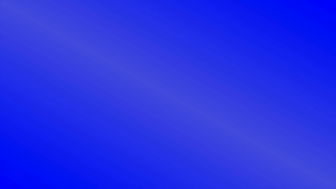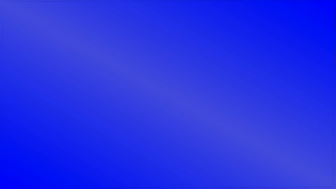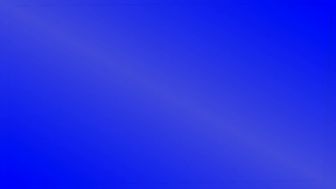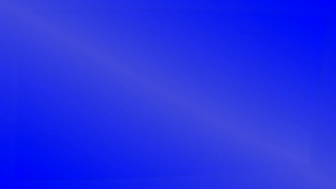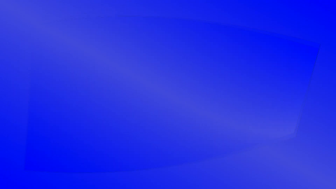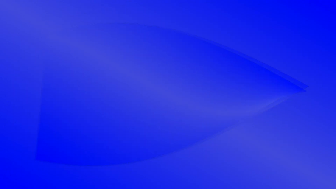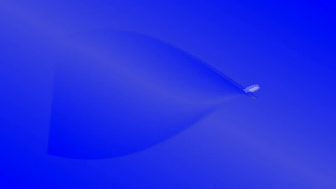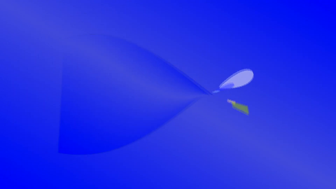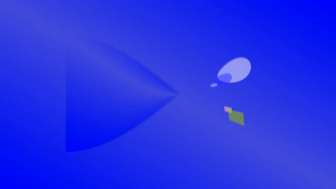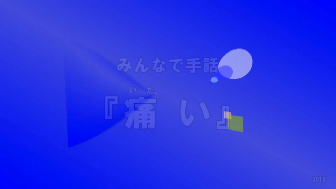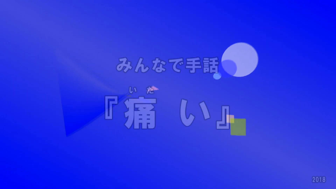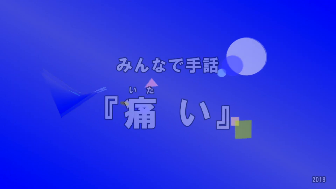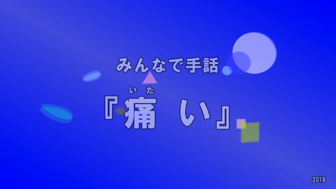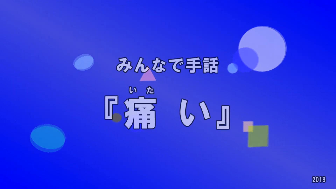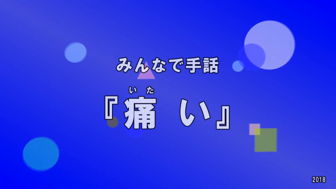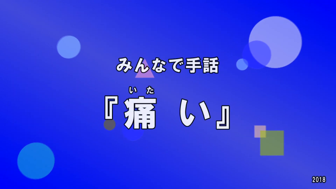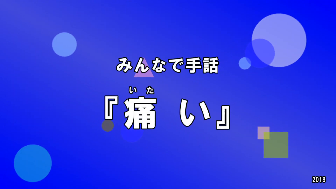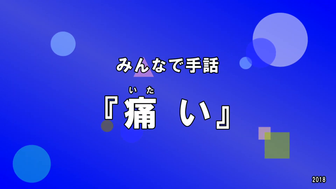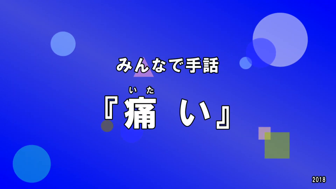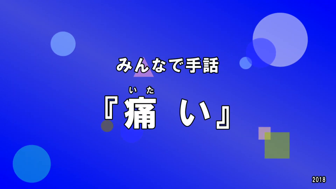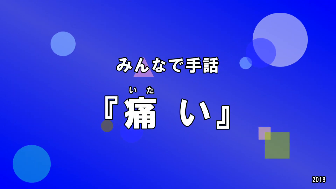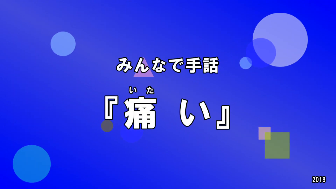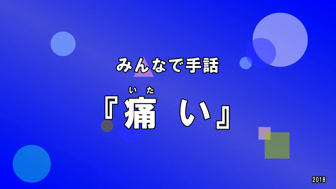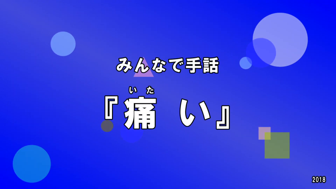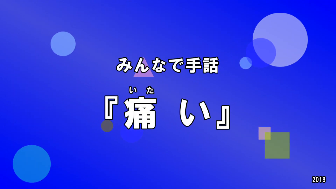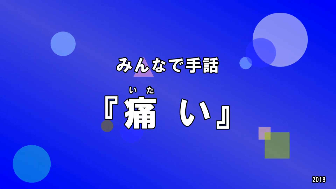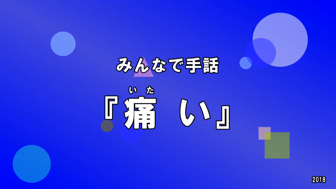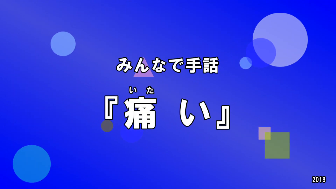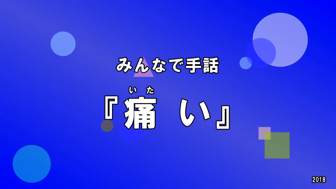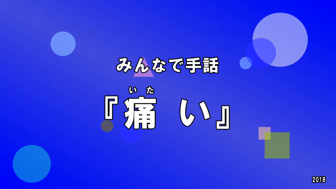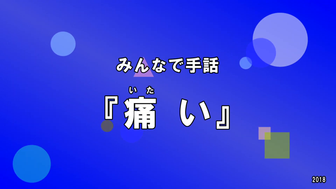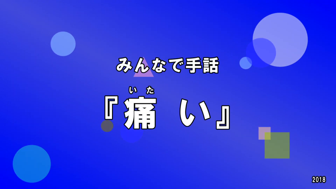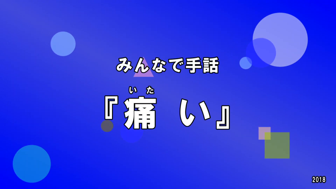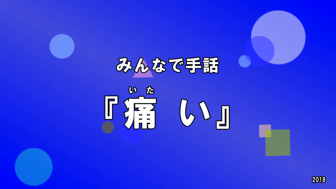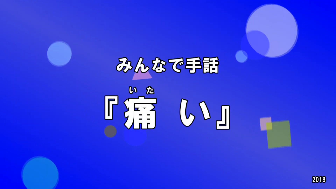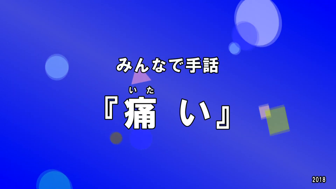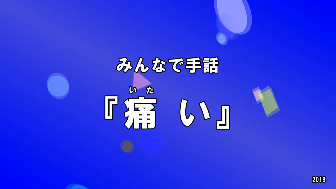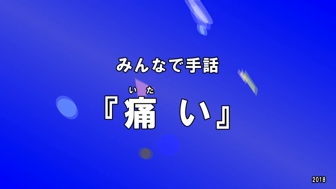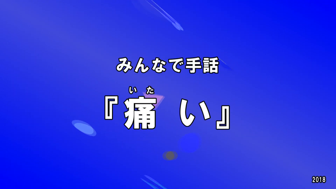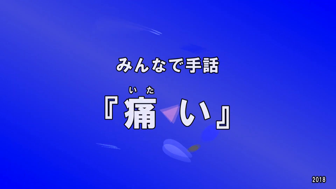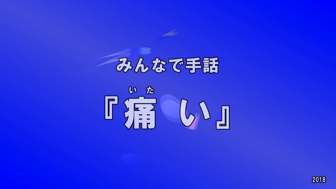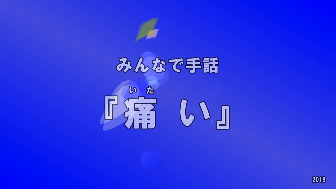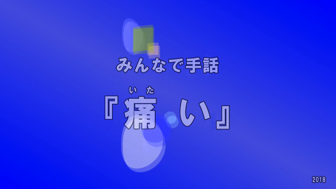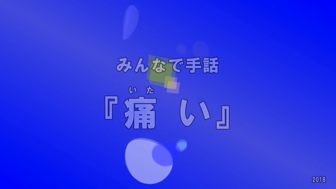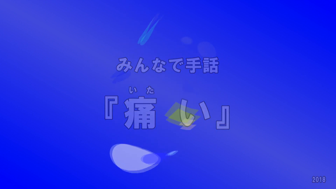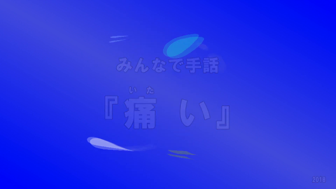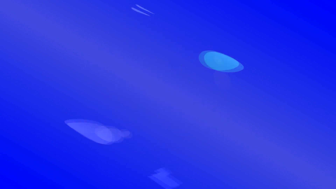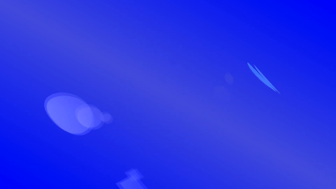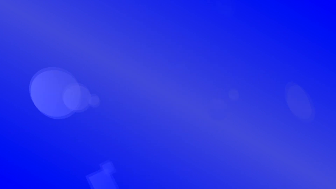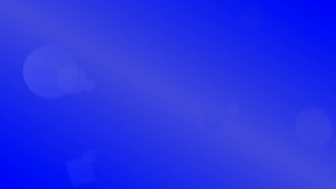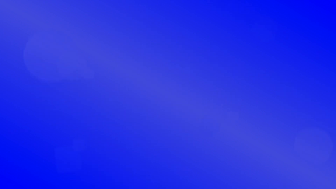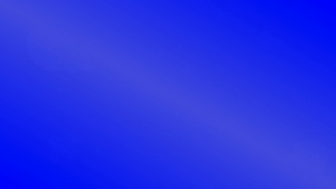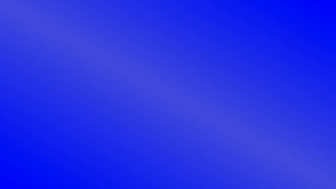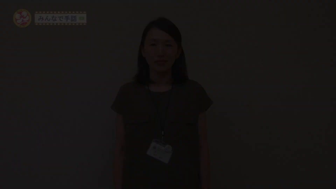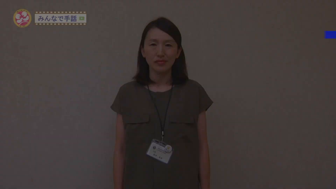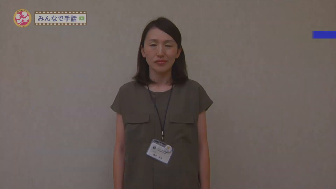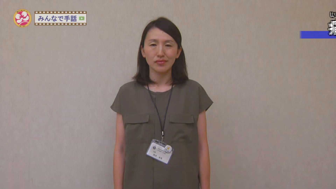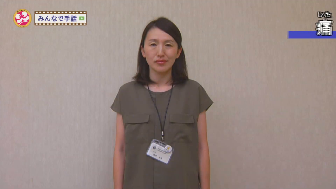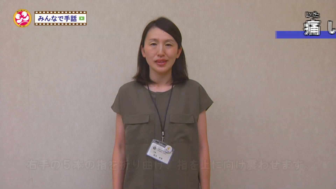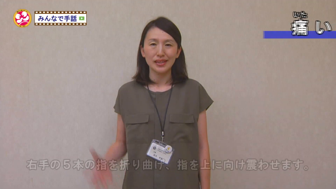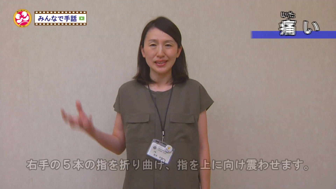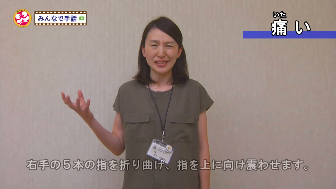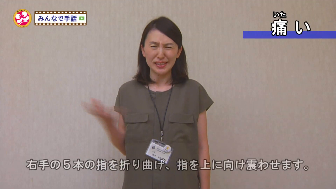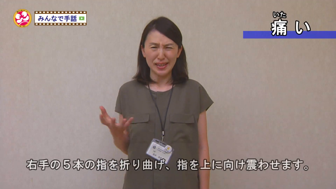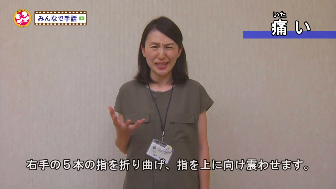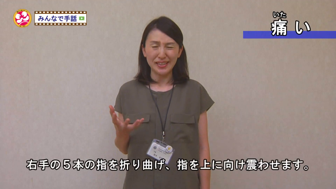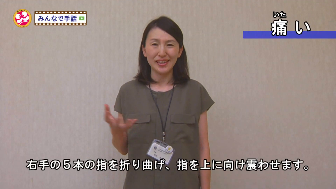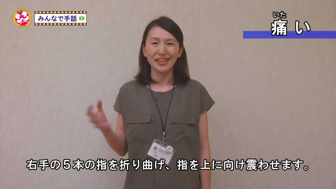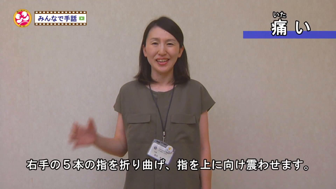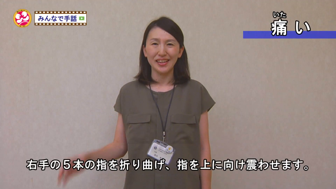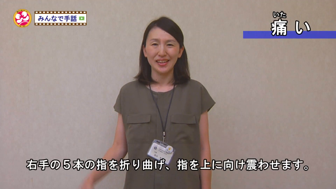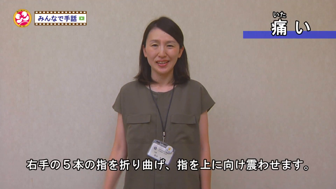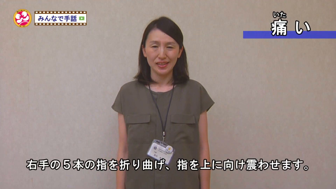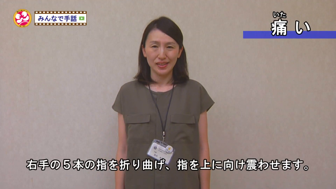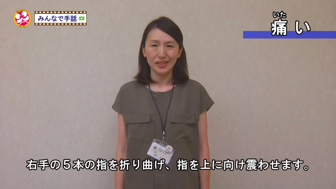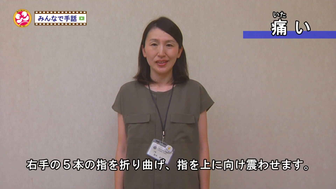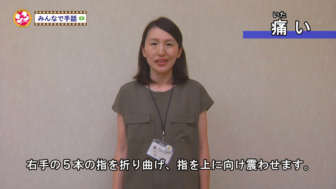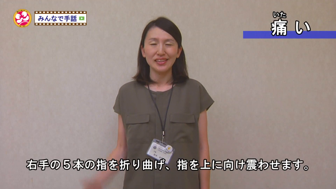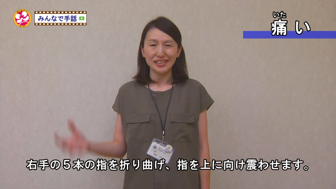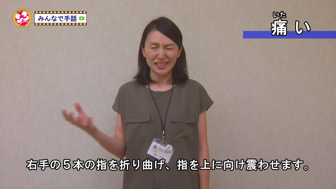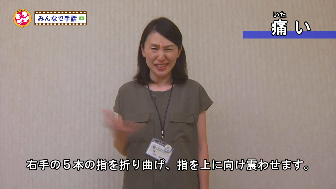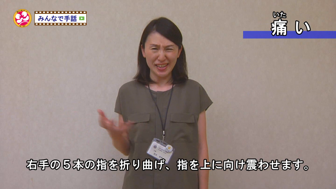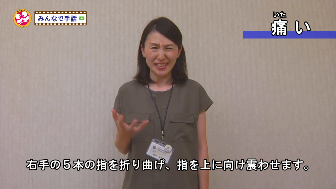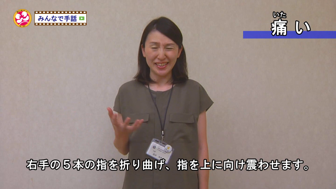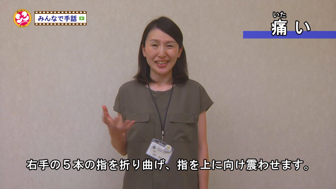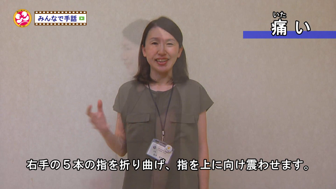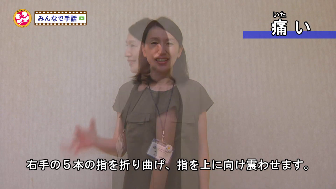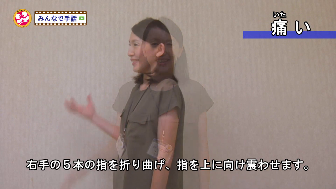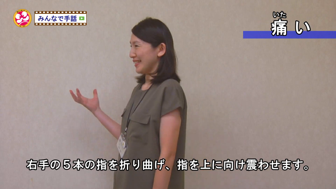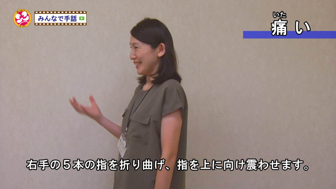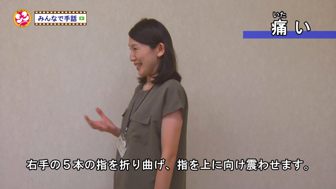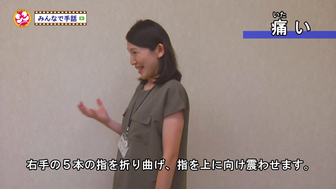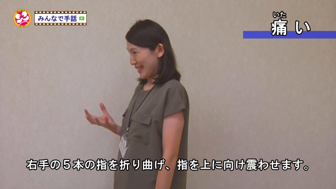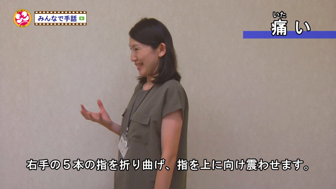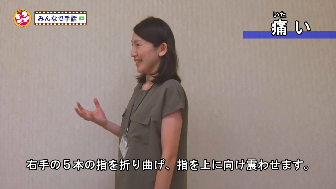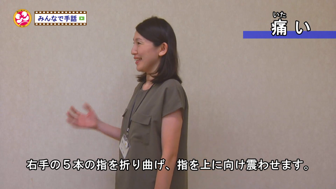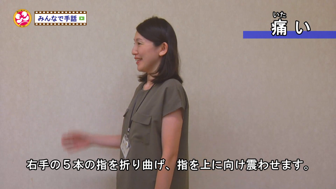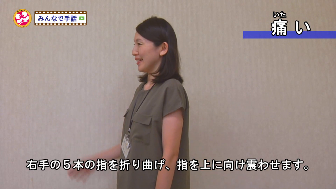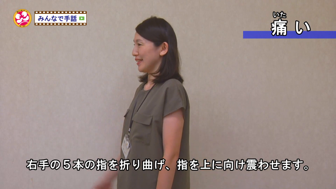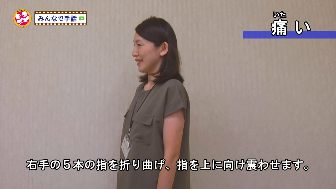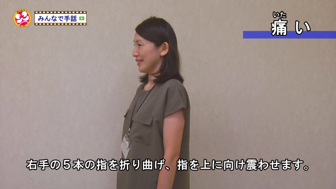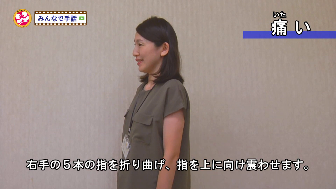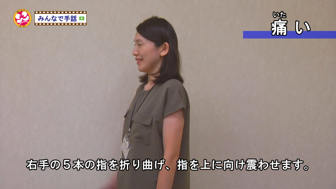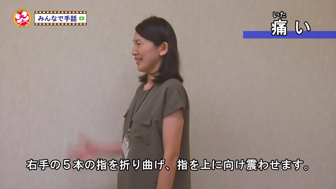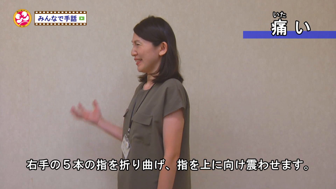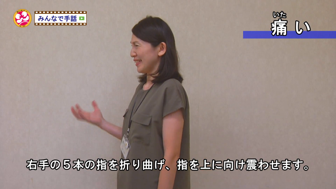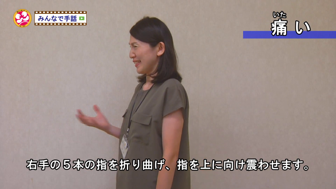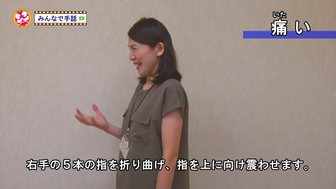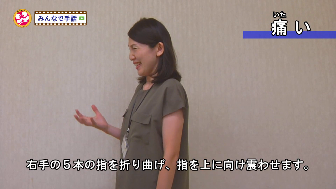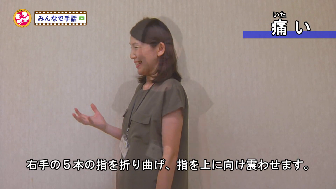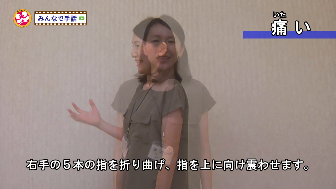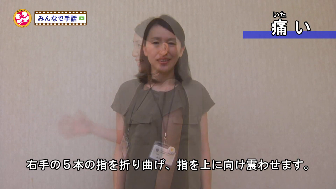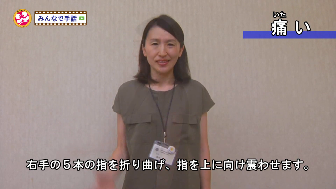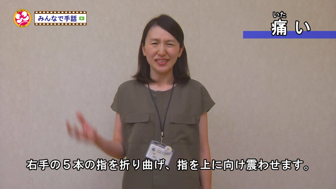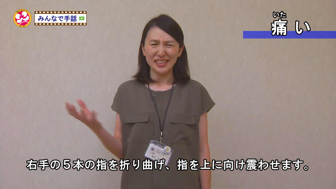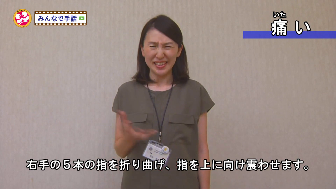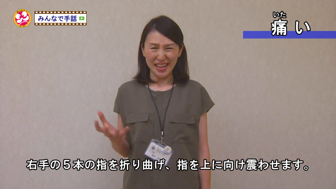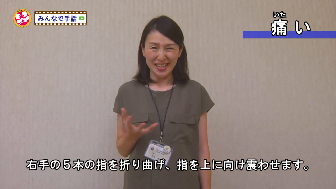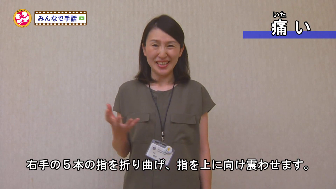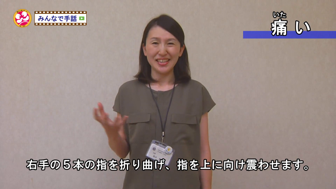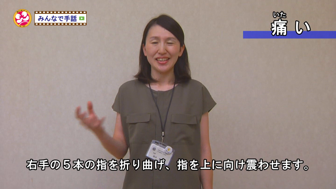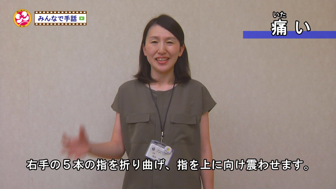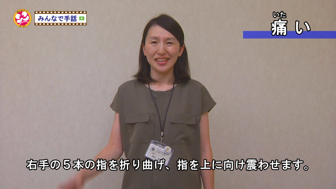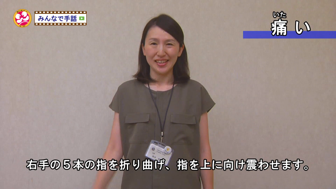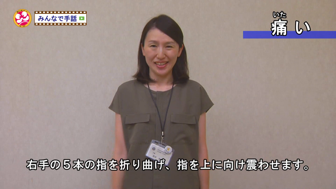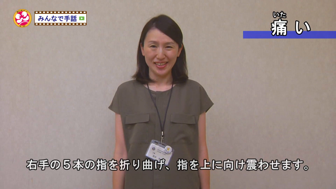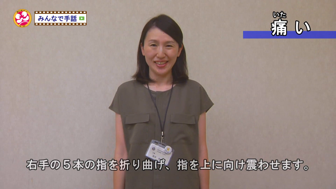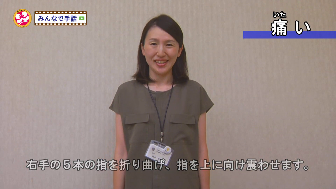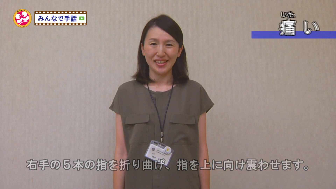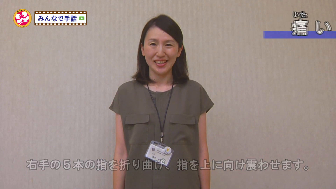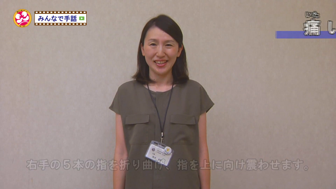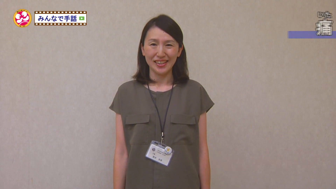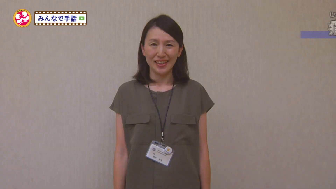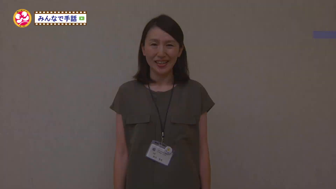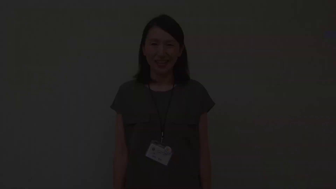痛い